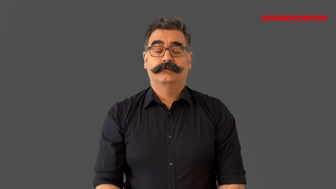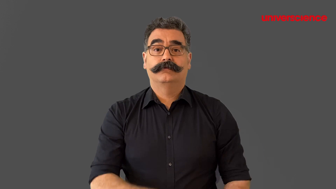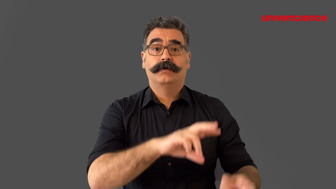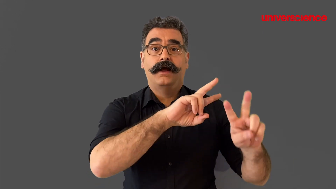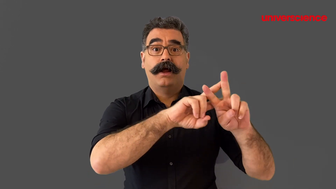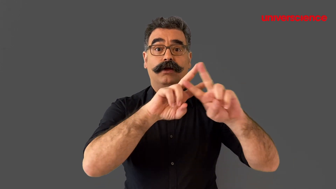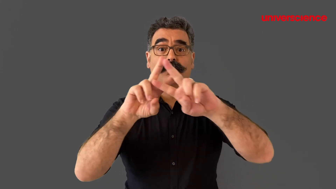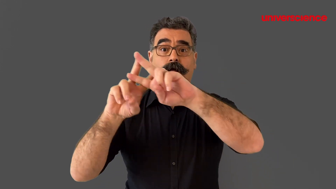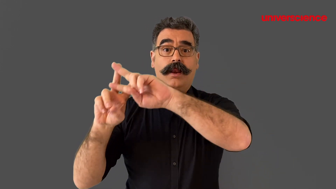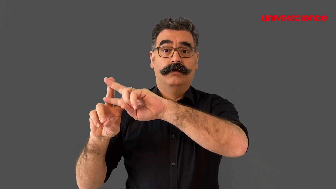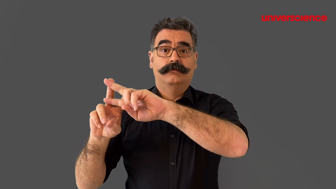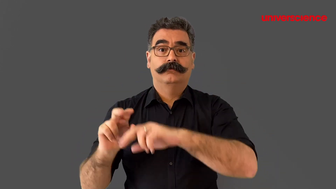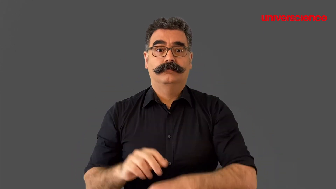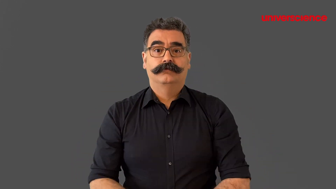Etoiles